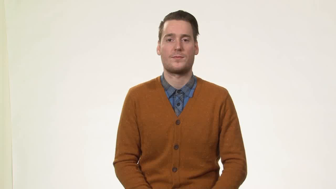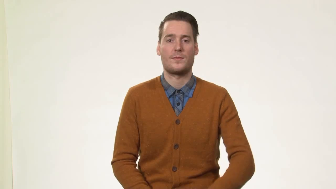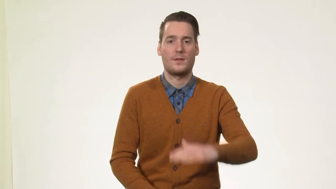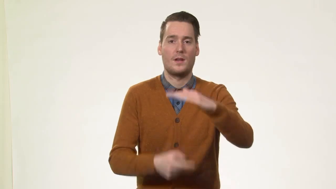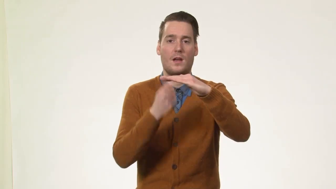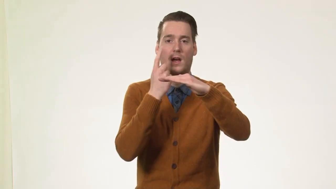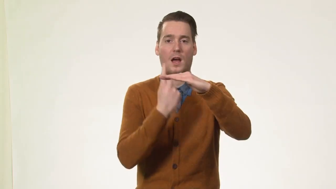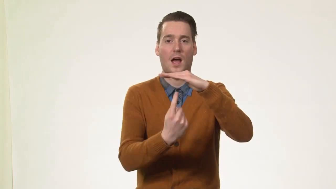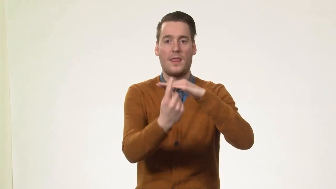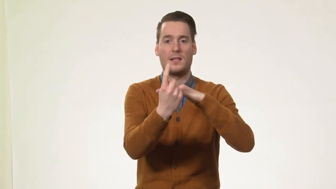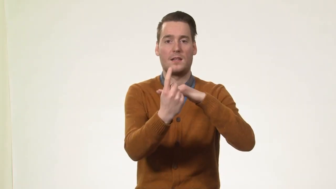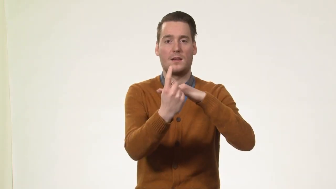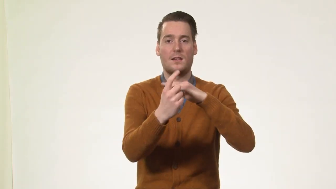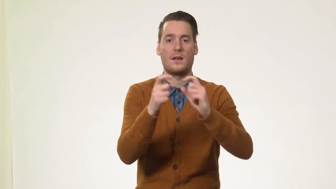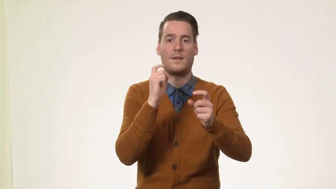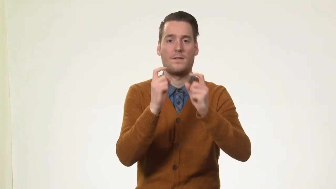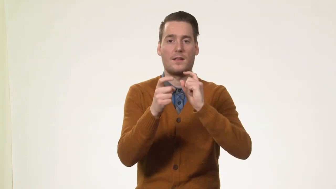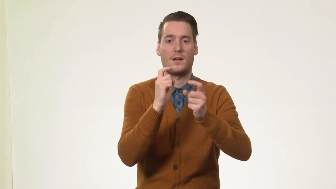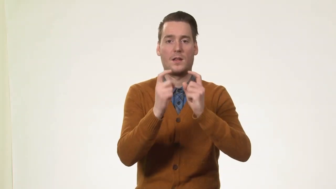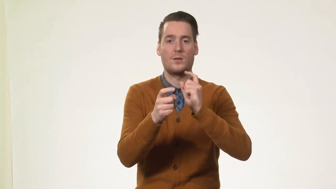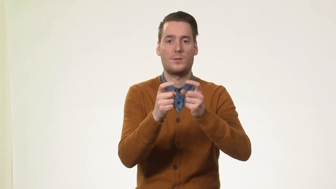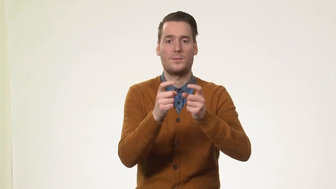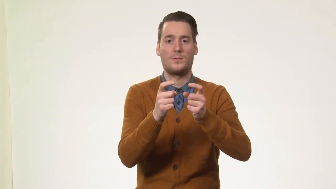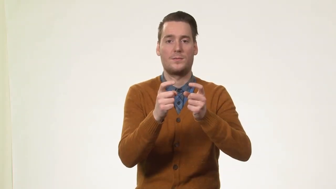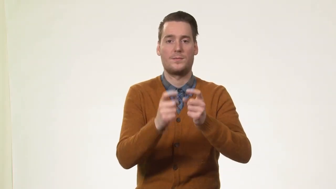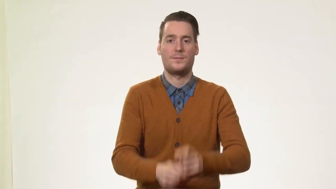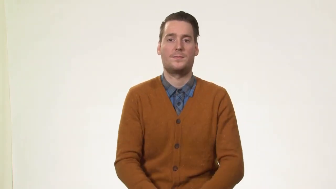Aðildarviðræður